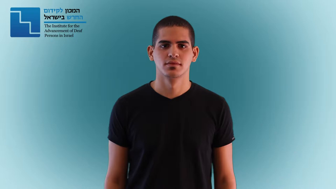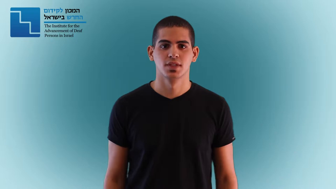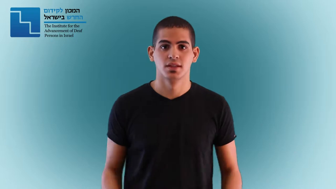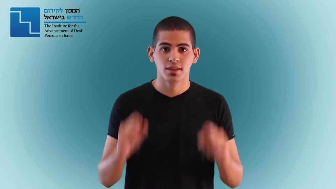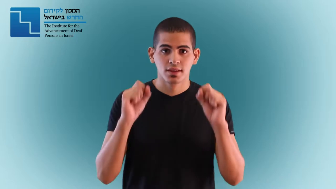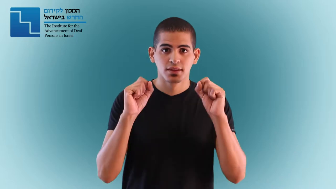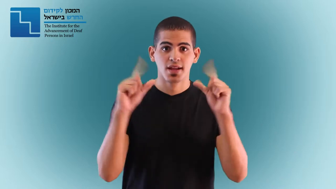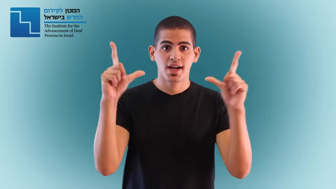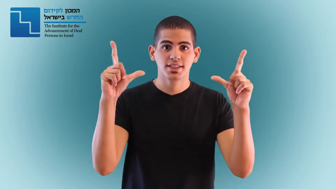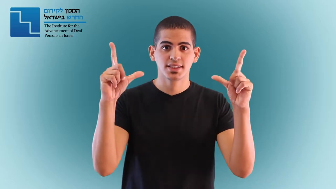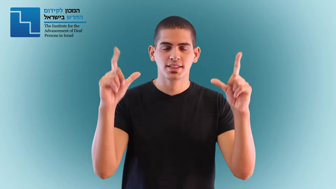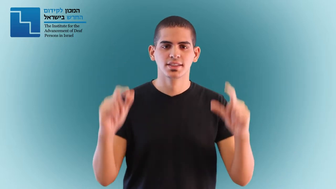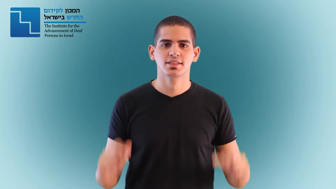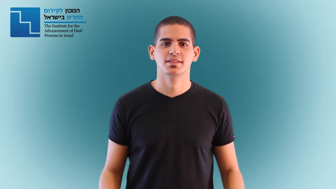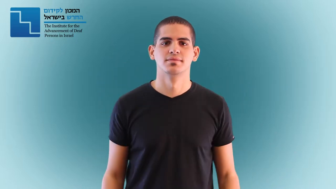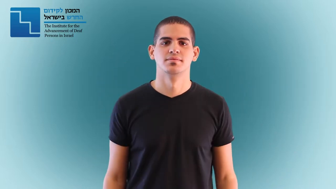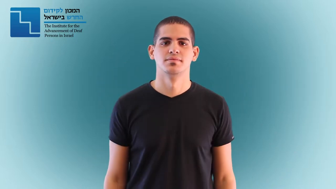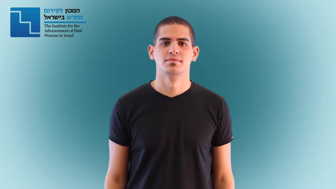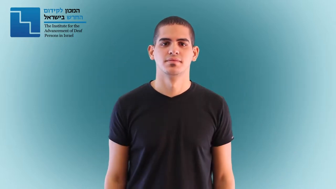נס